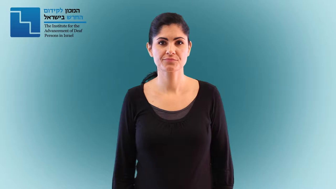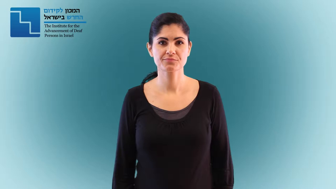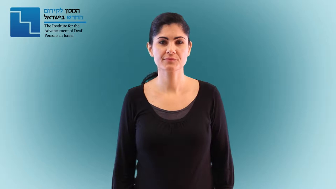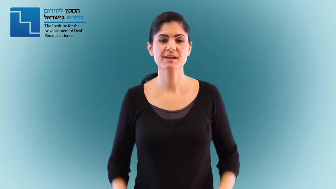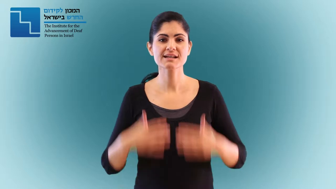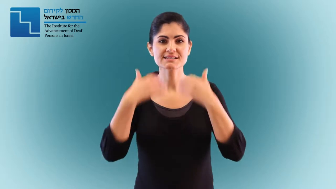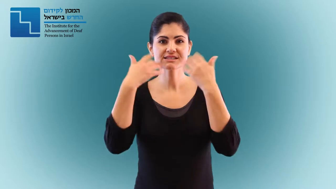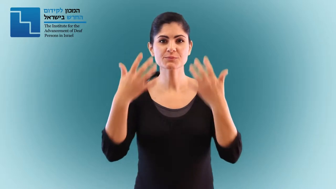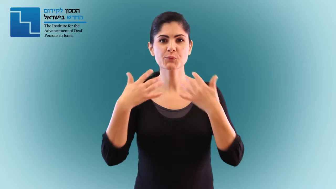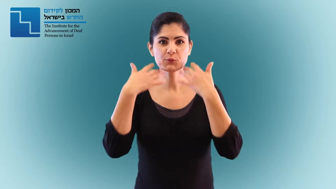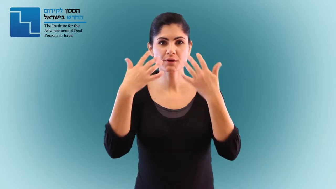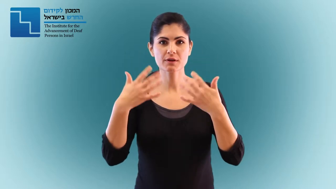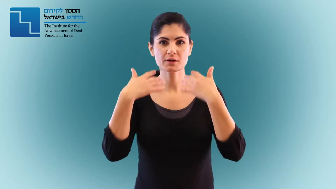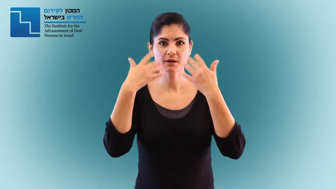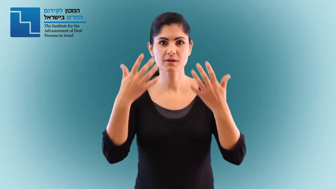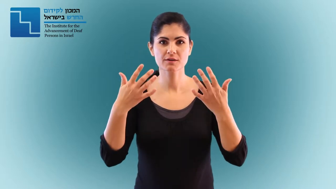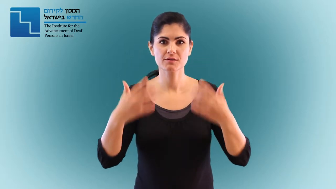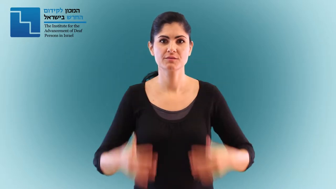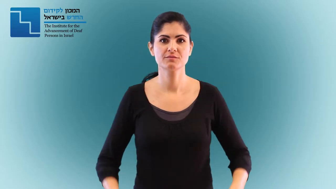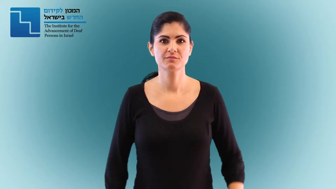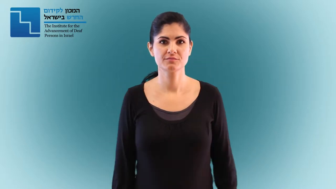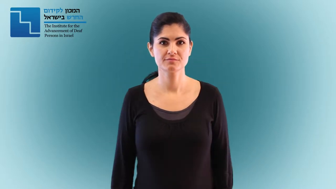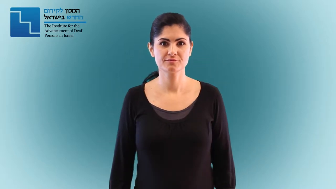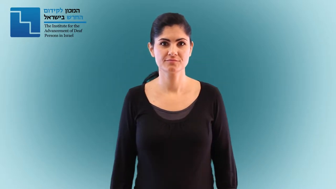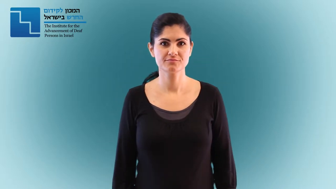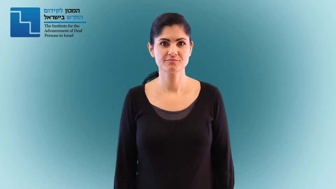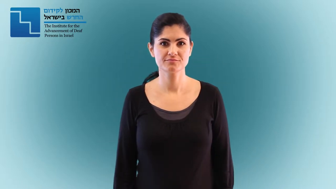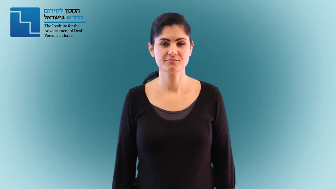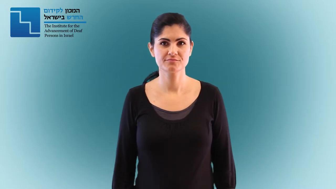סיפור